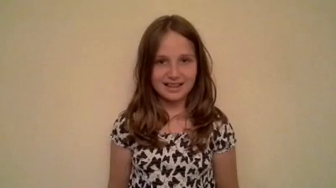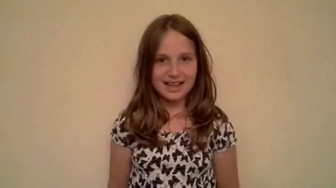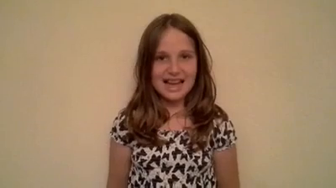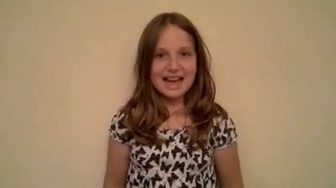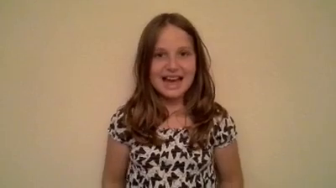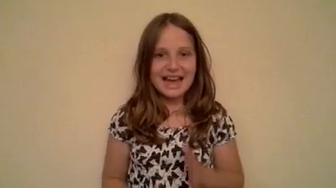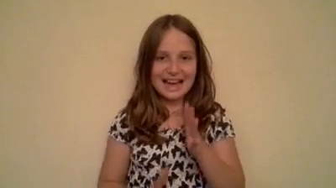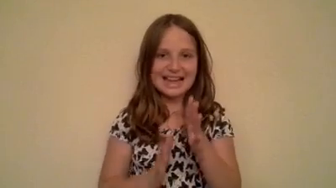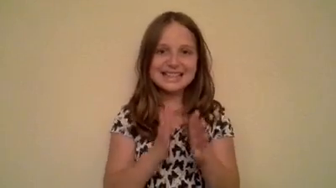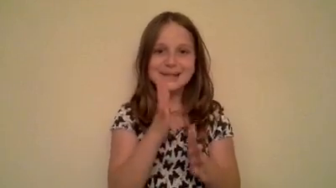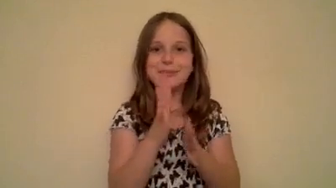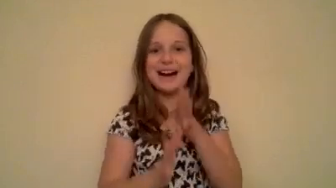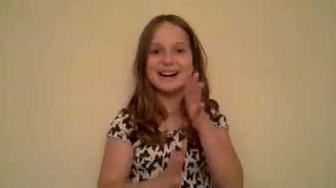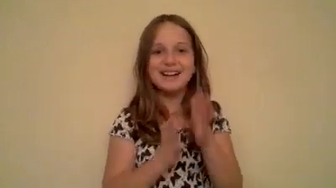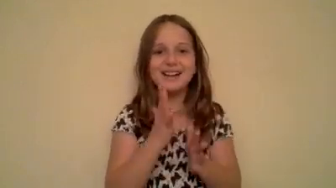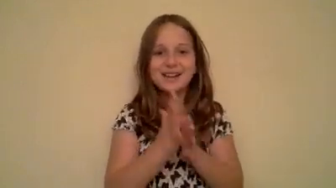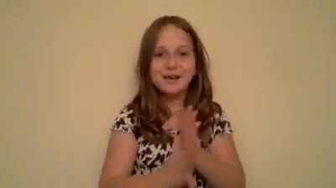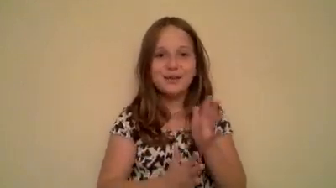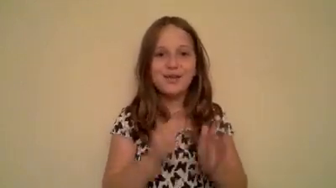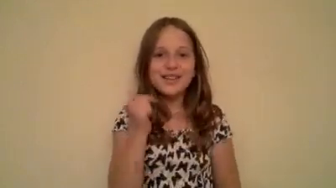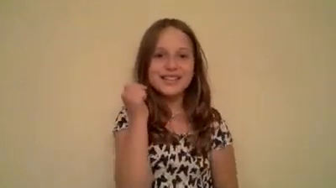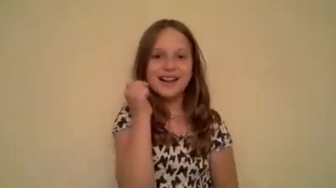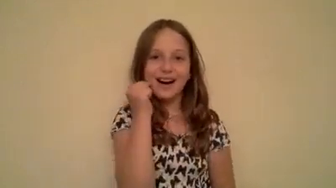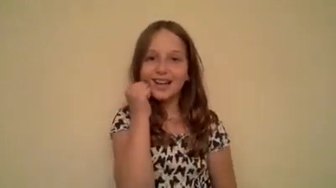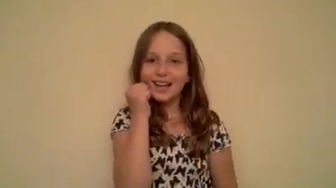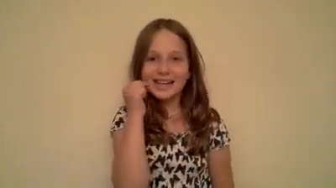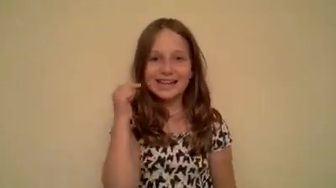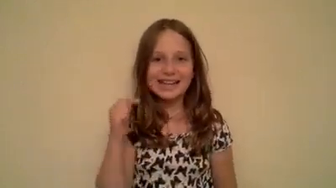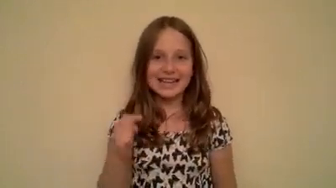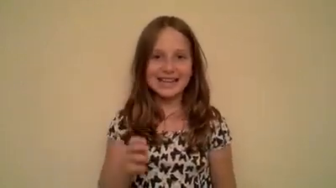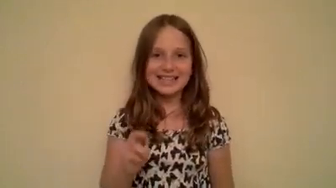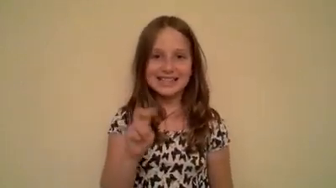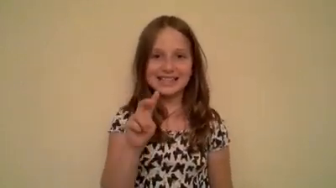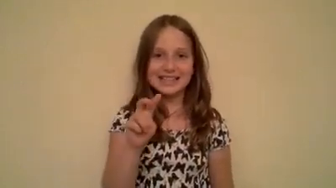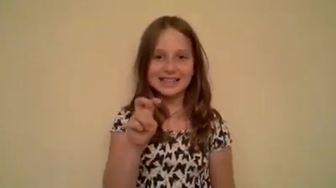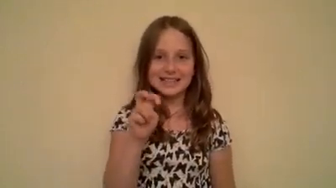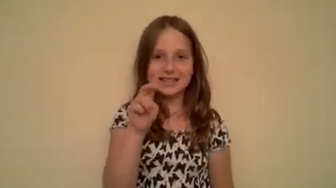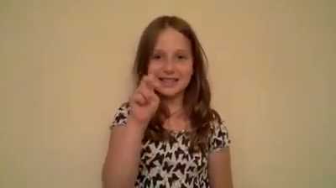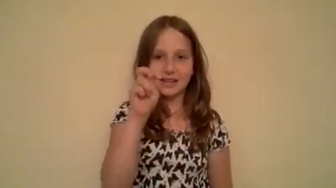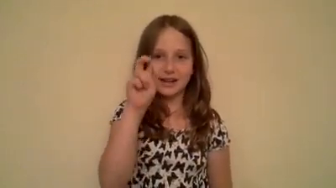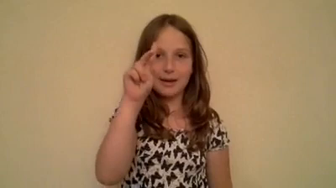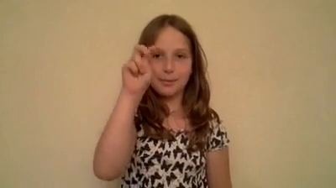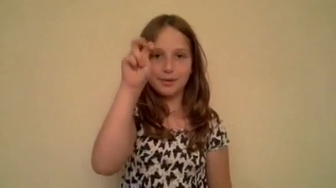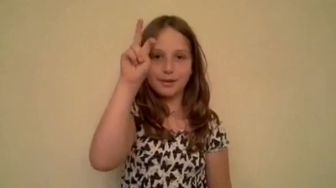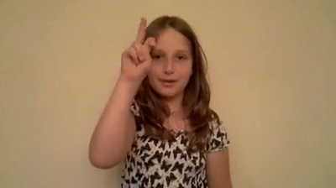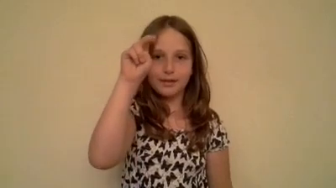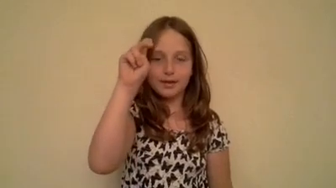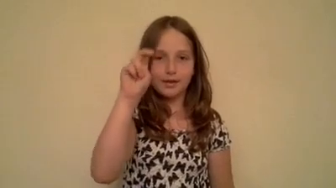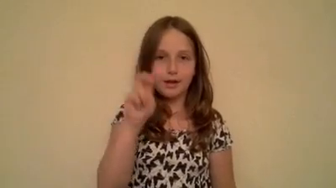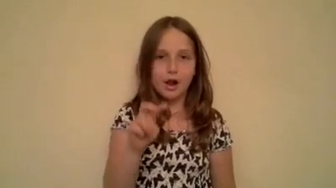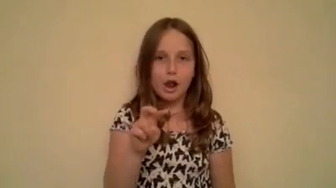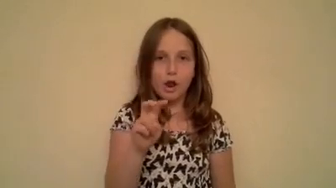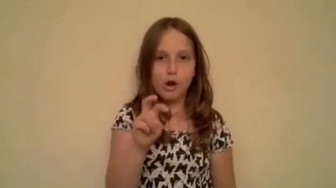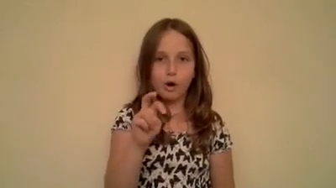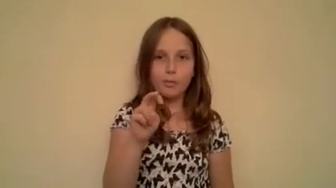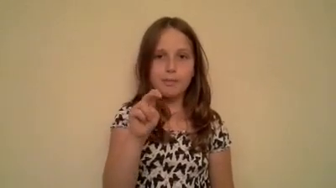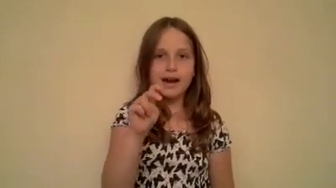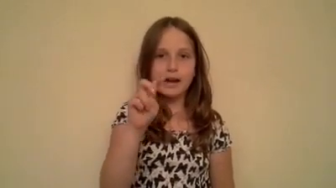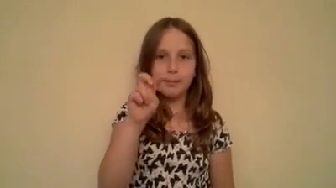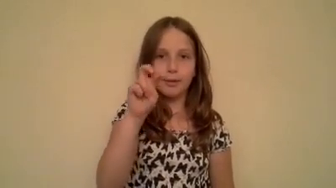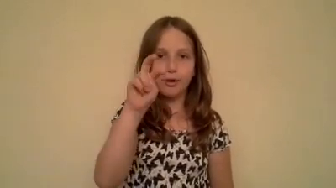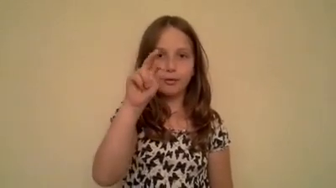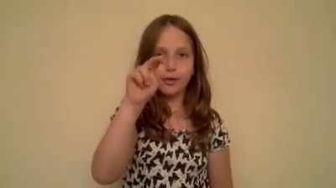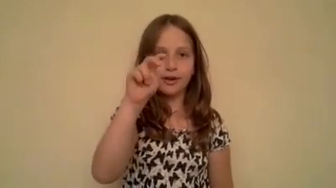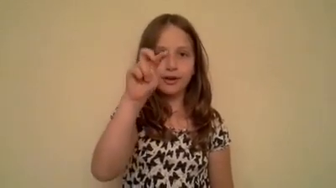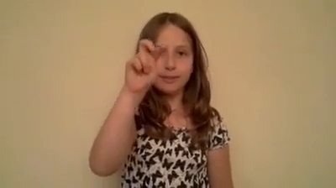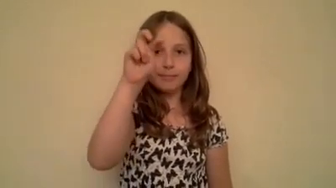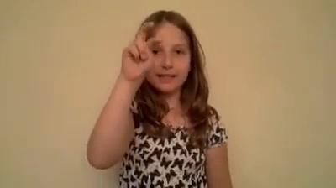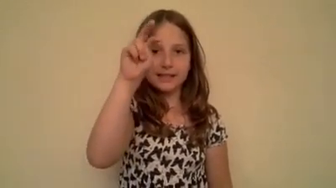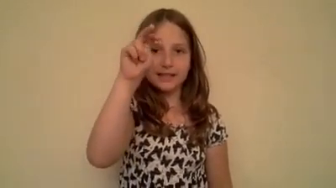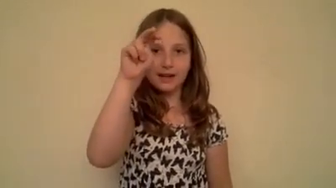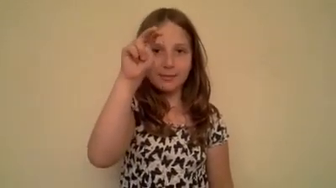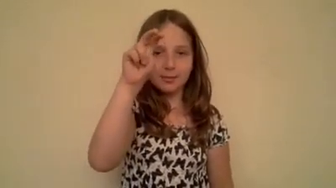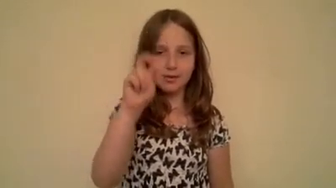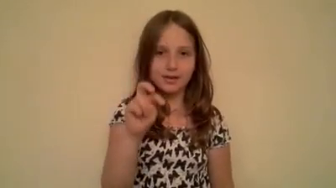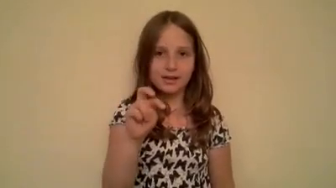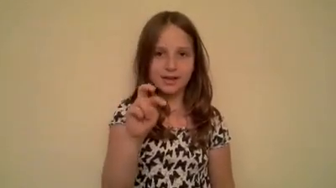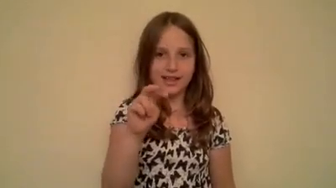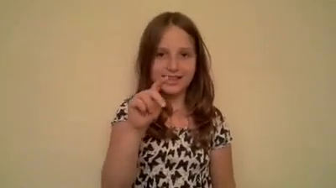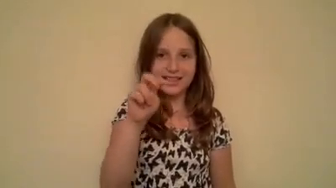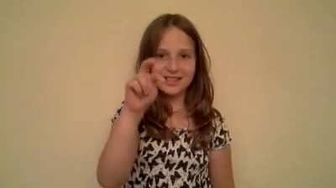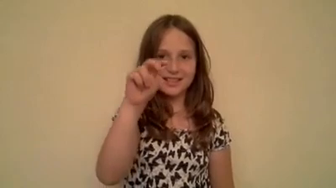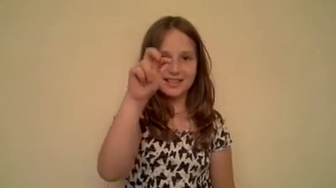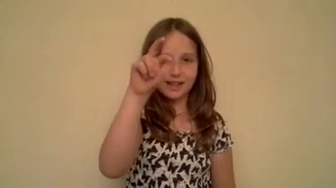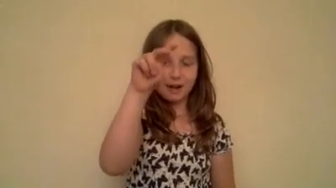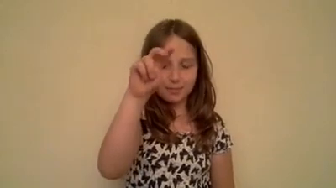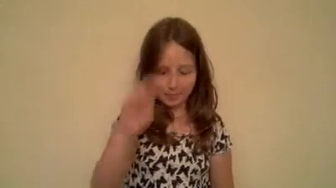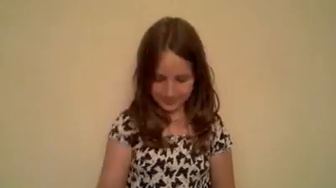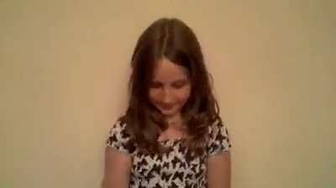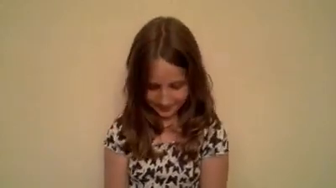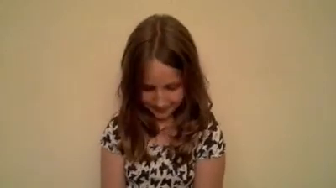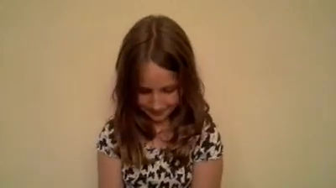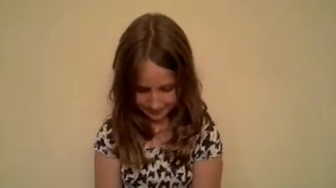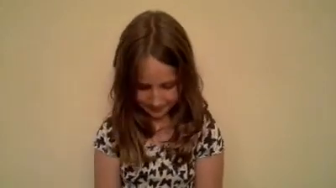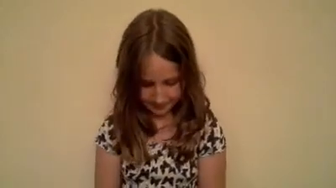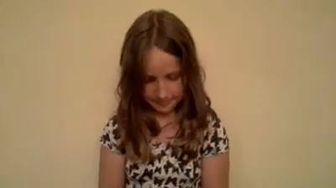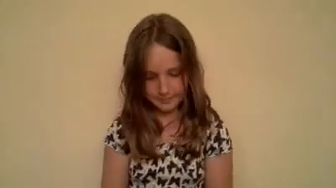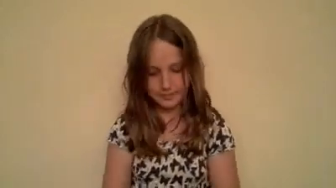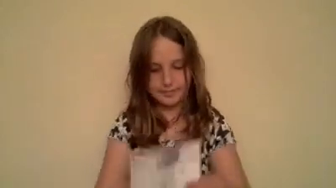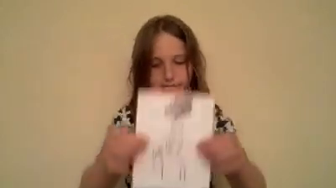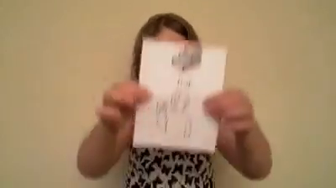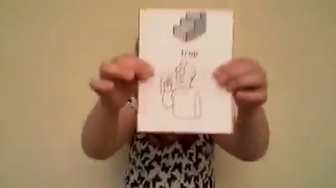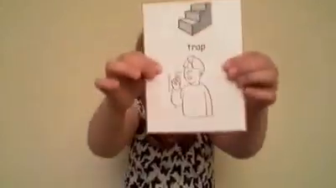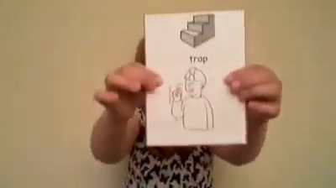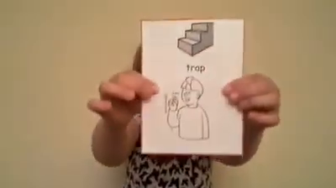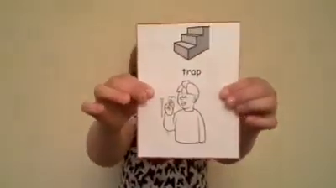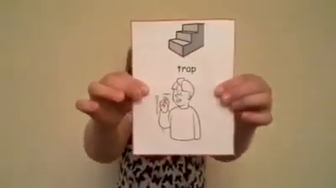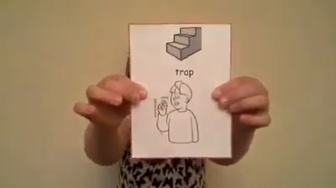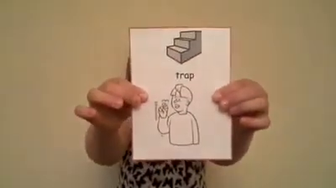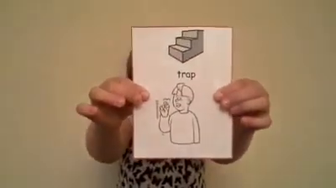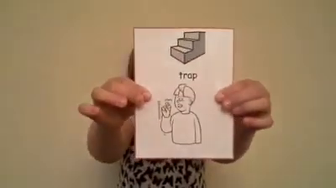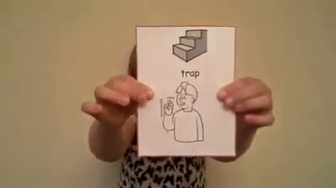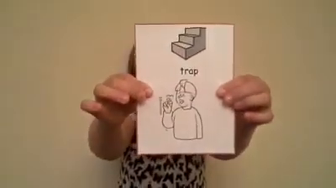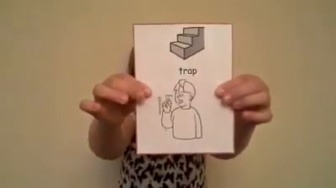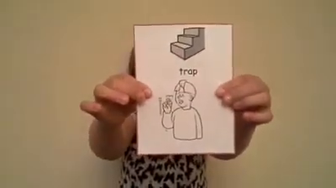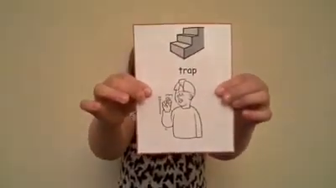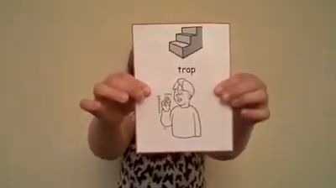Trap